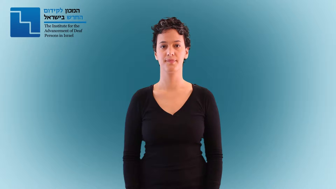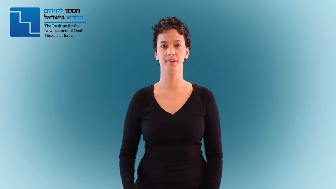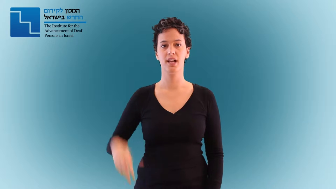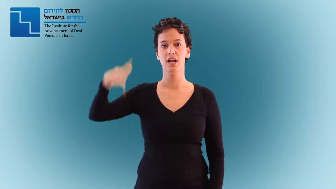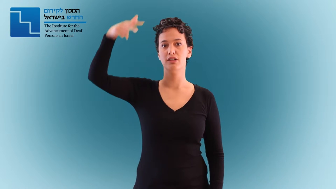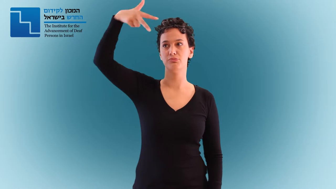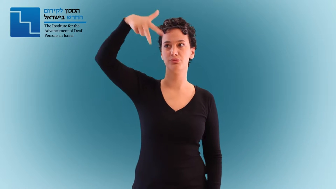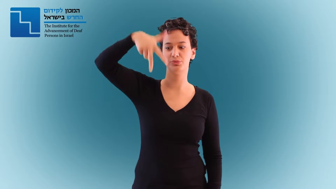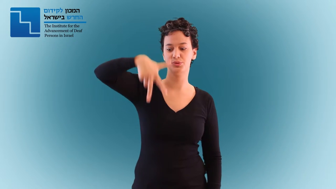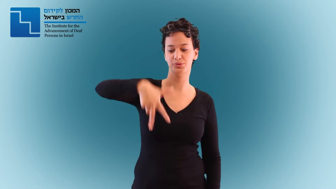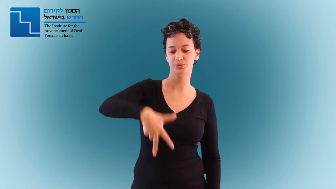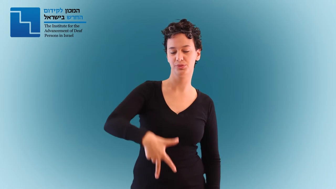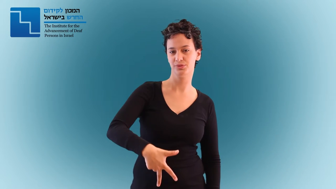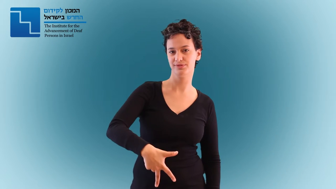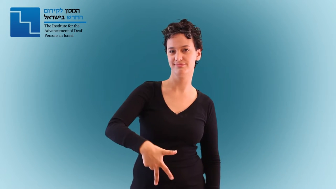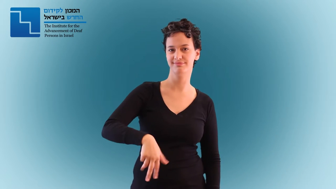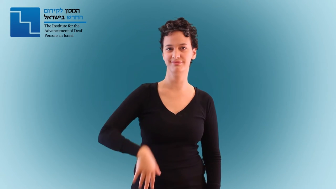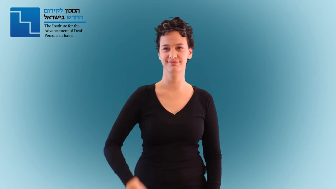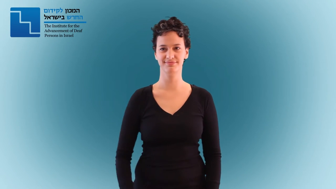לצלול